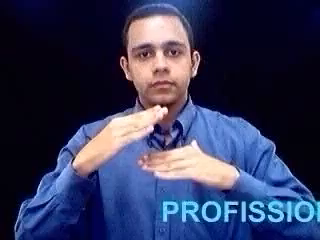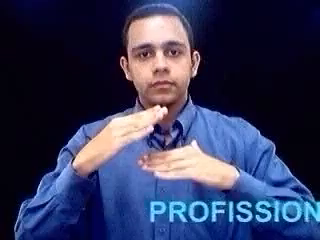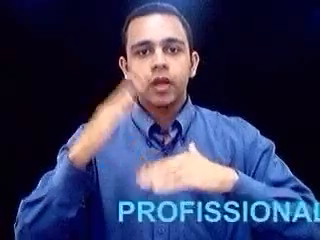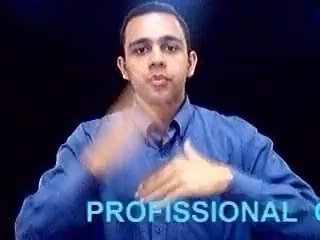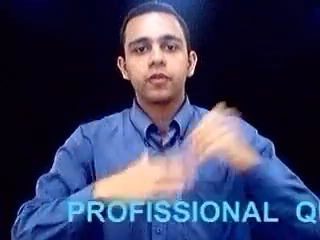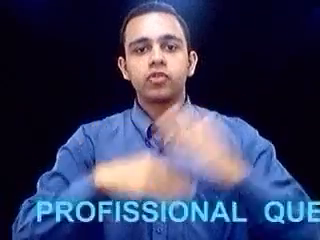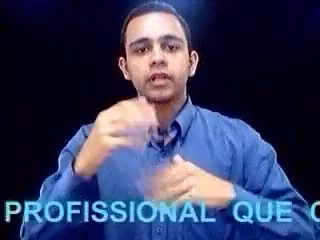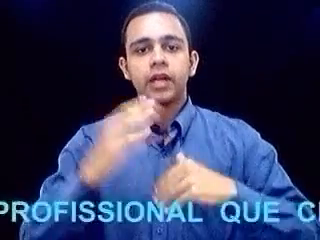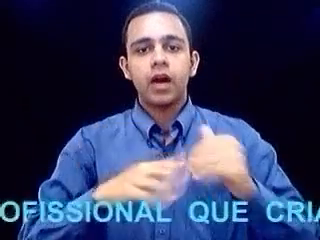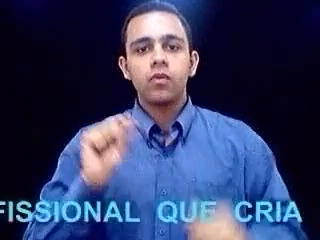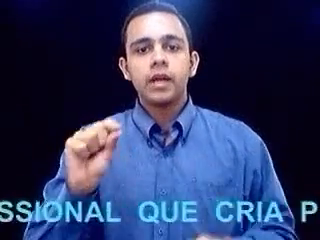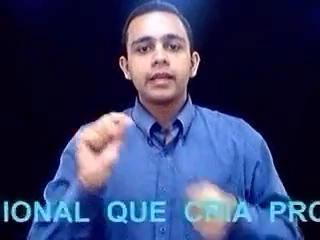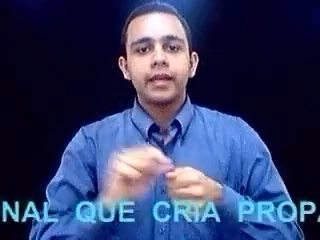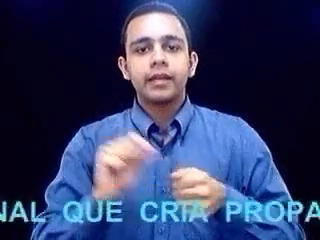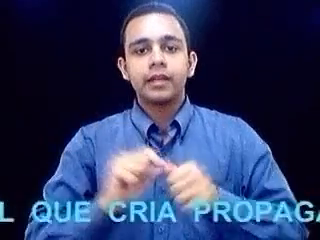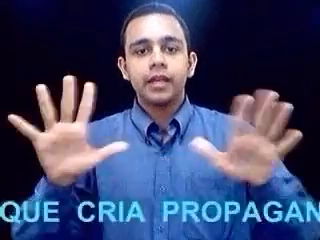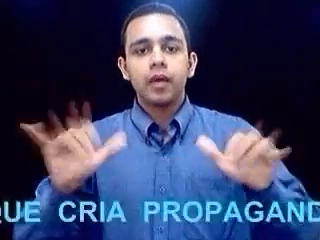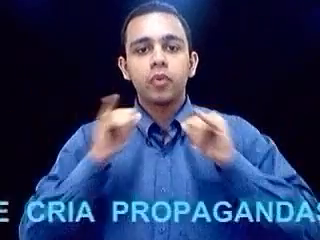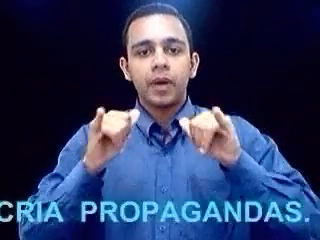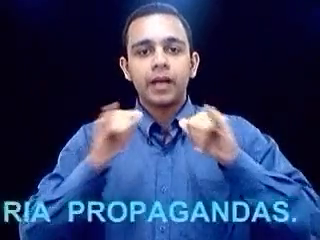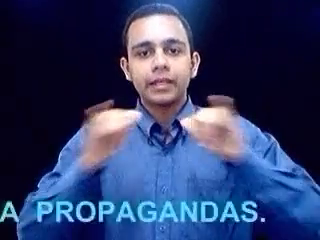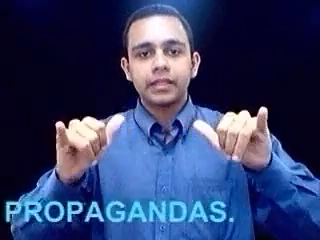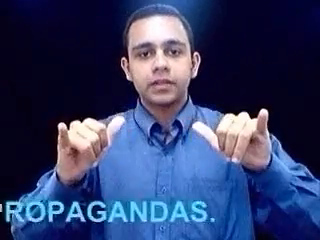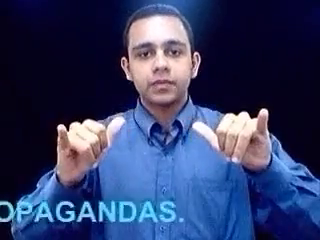ppublicitario